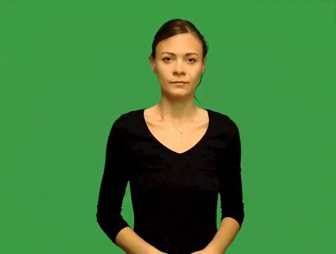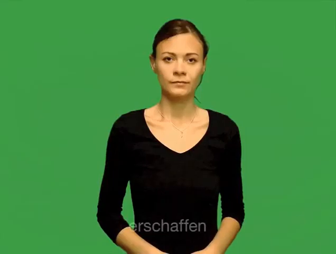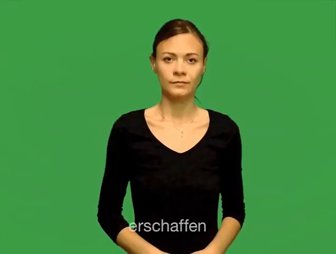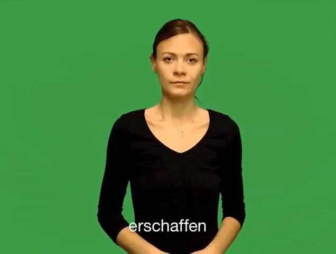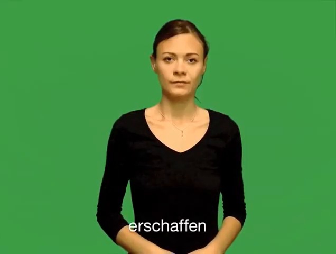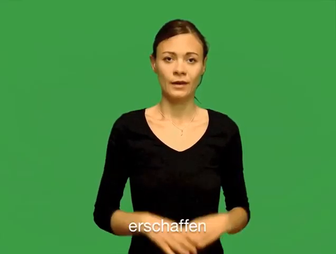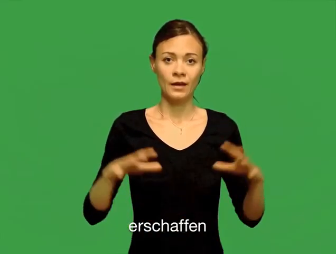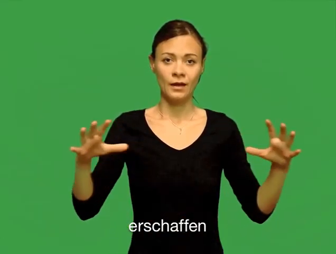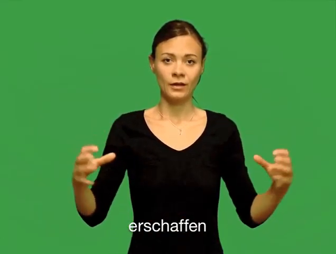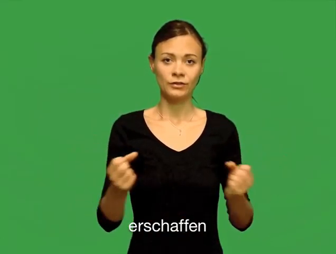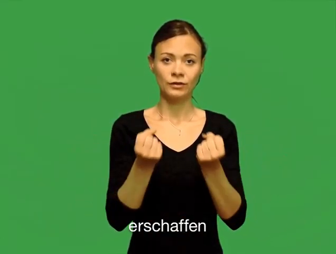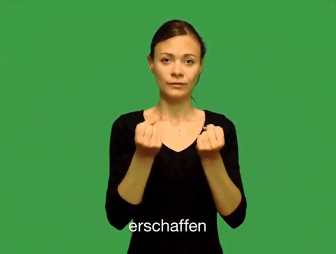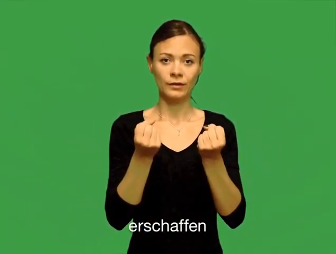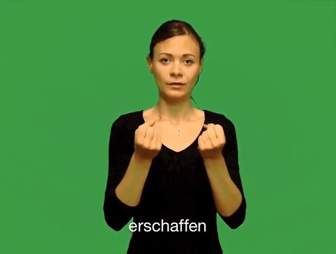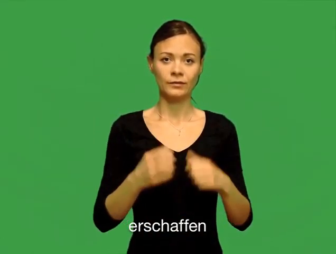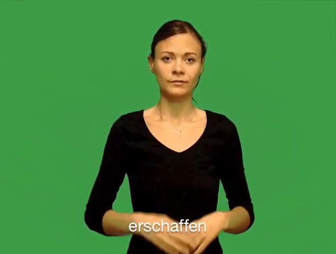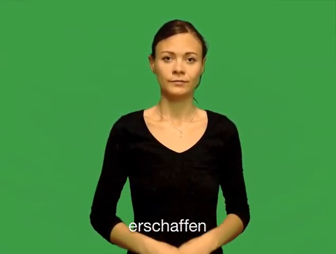erschaffen